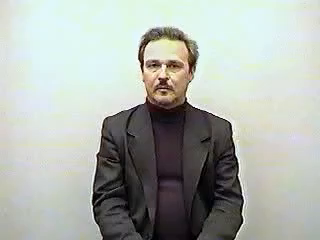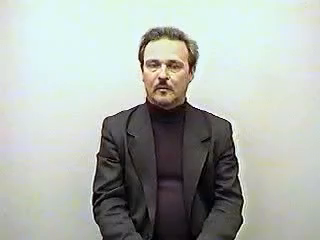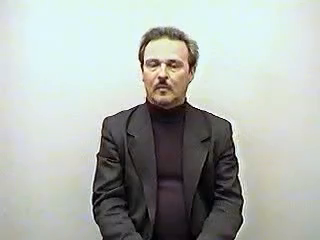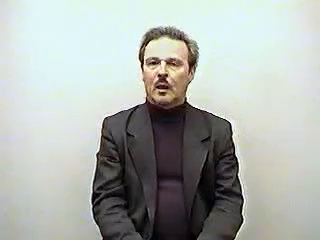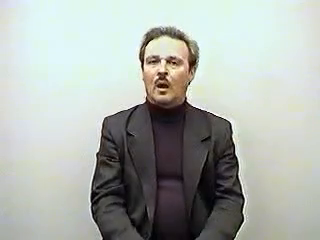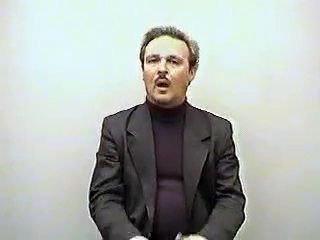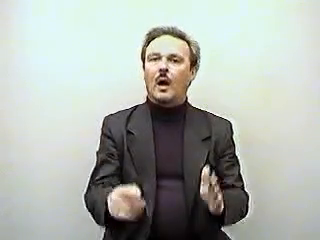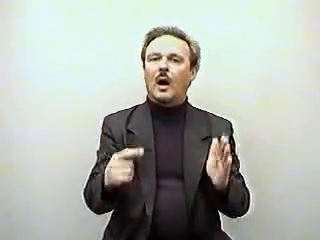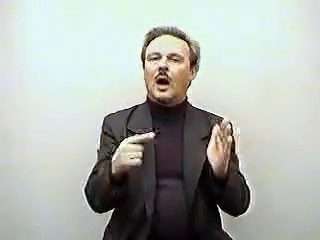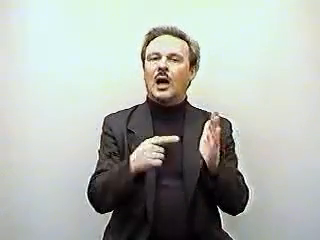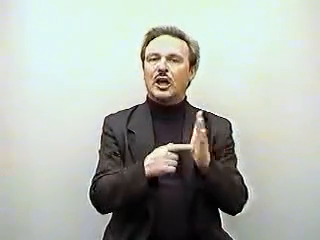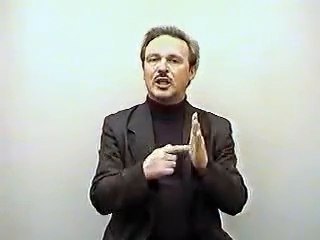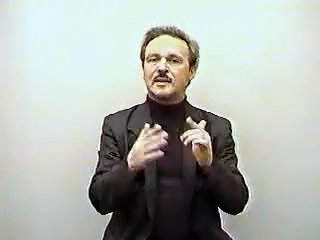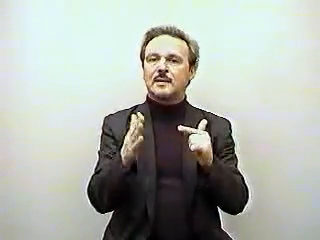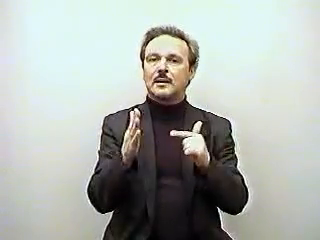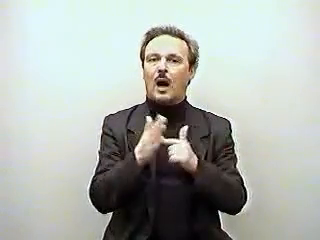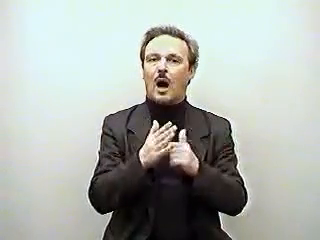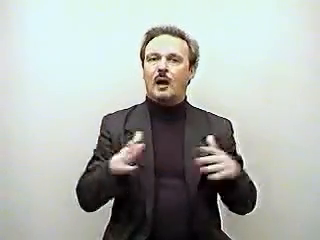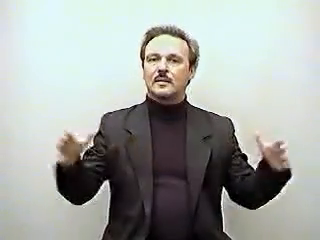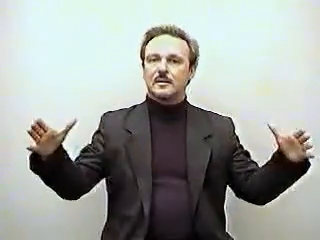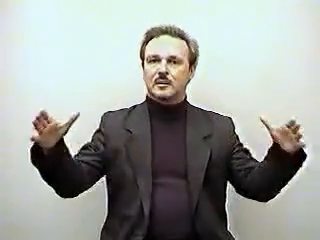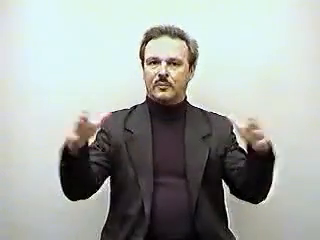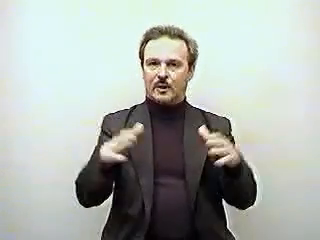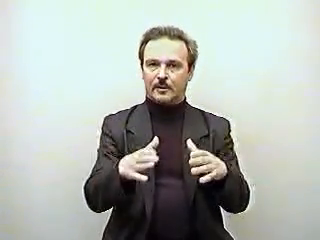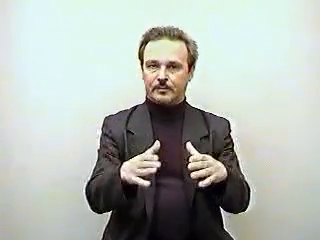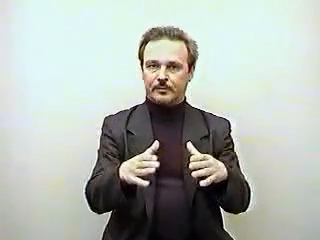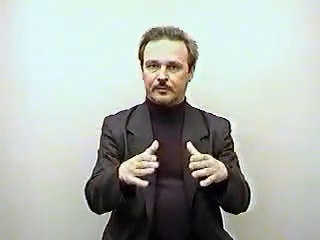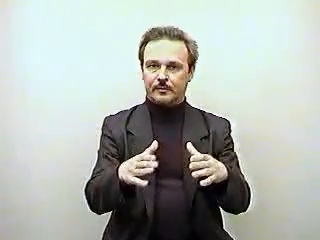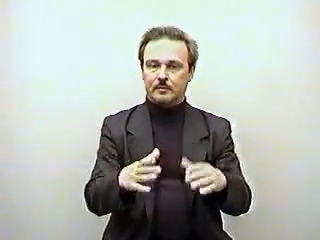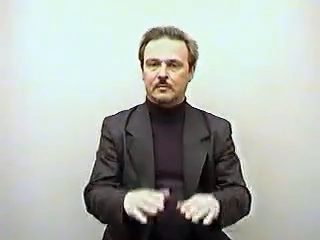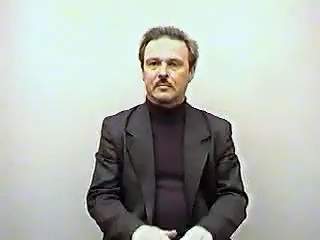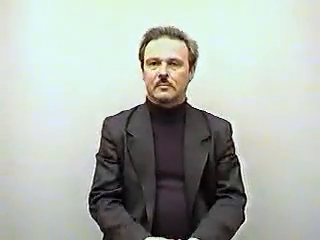христианство